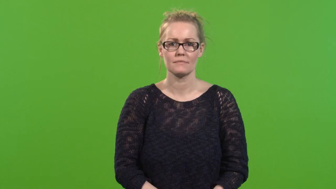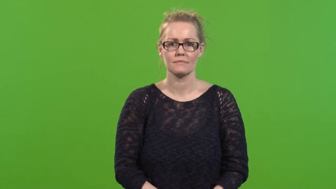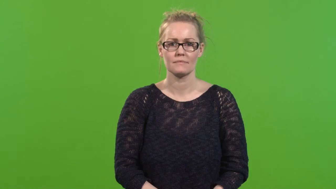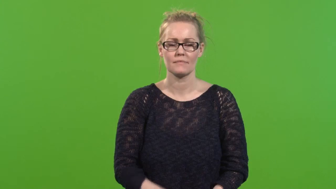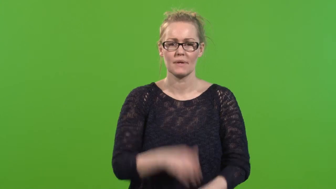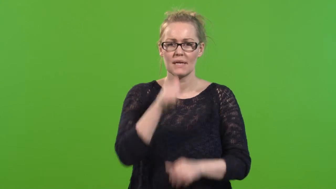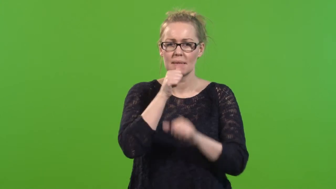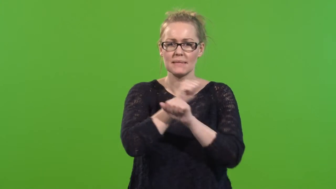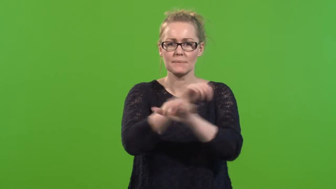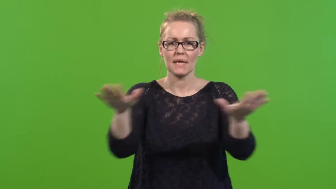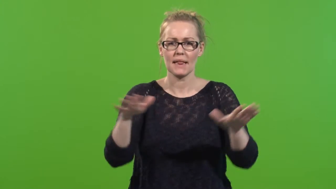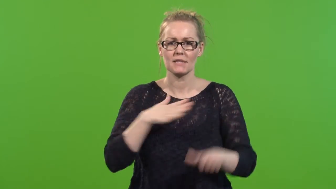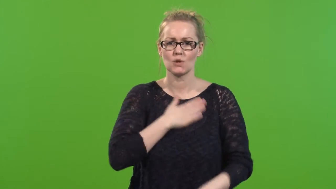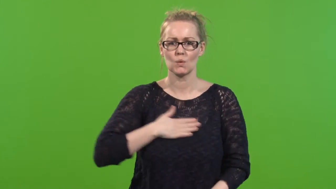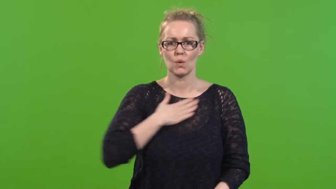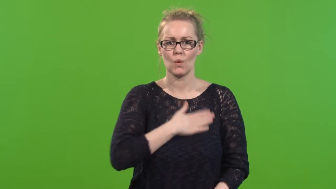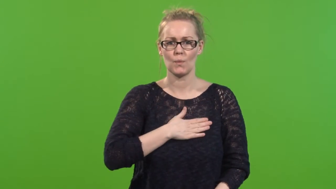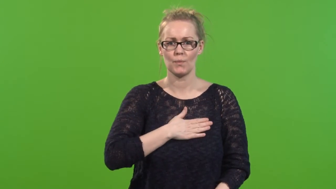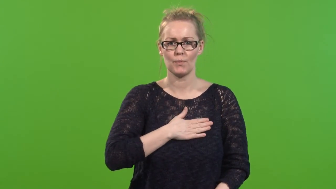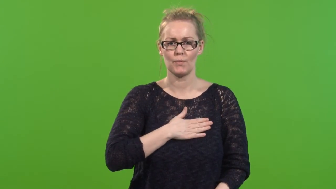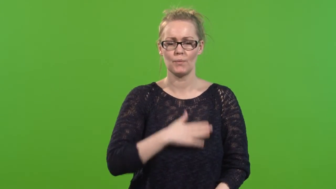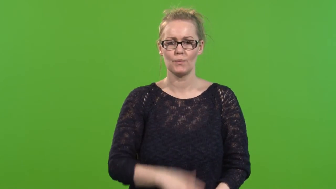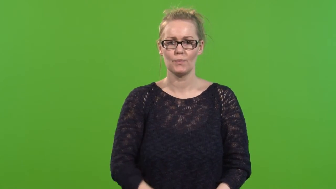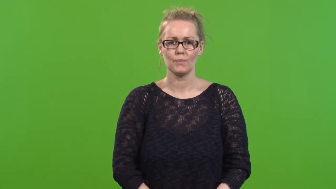Smitsjúkdómur